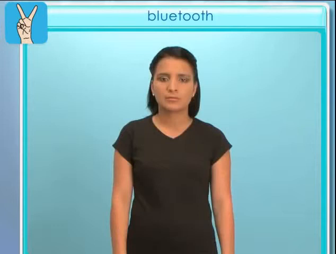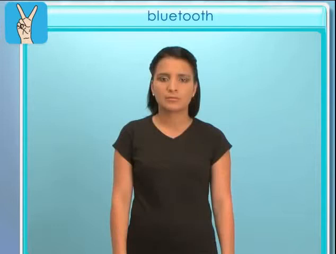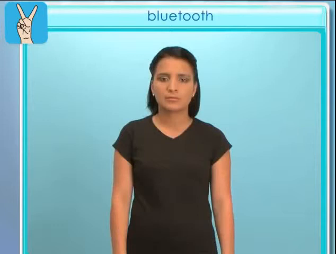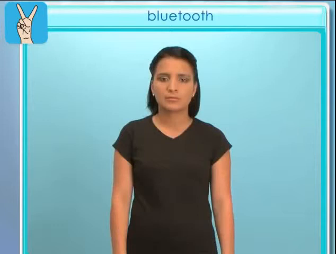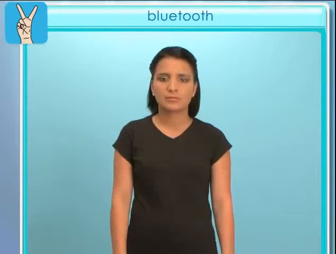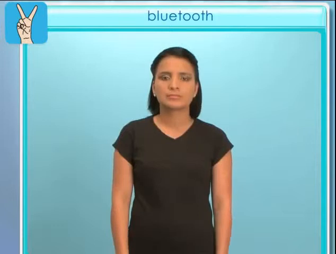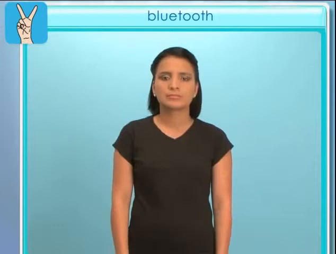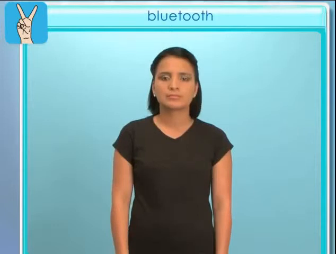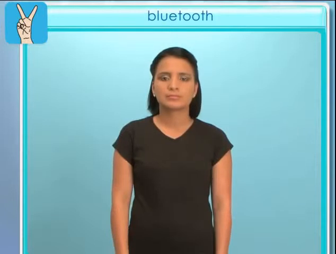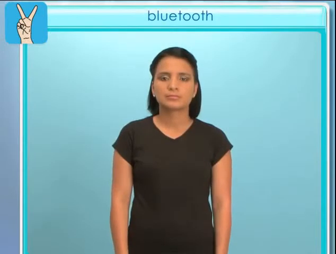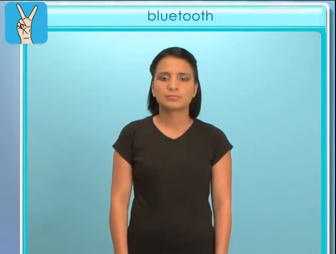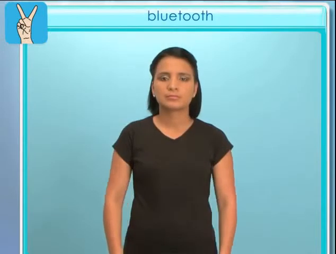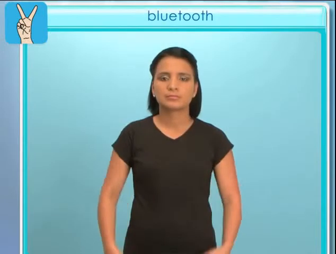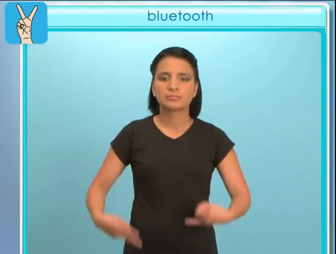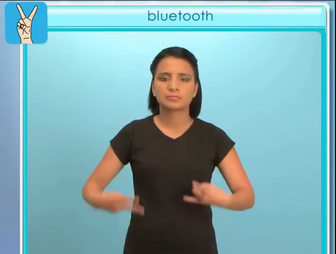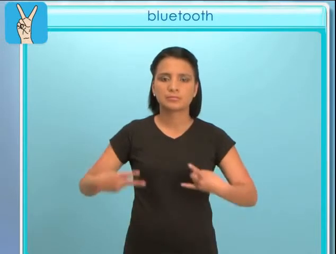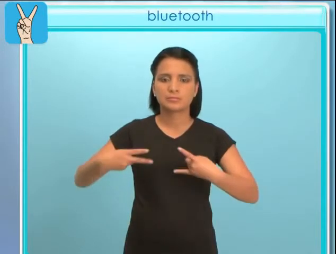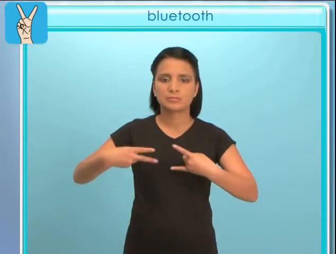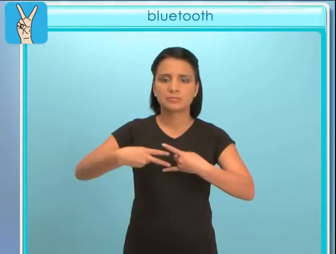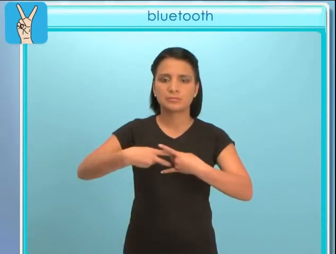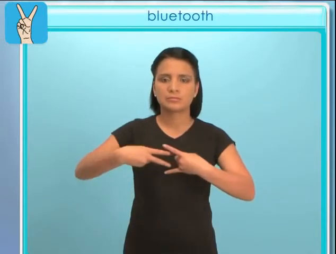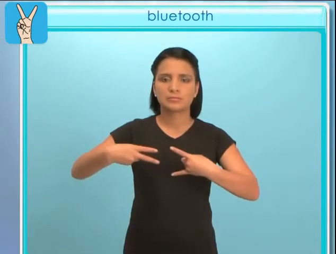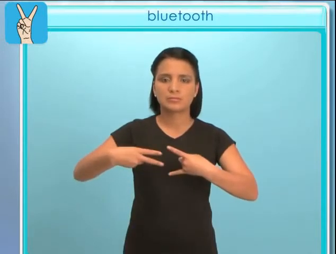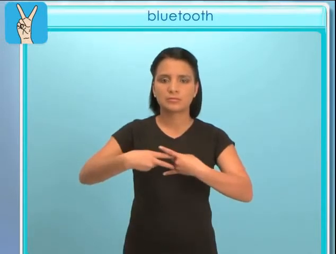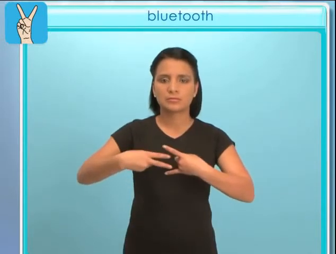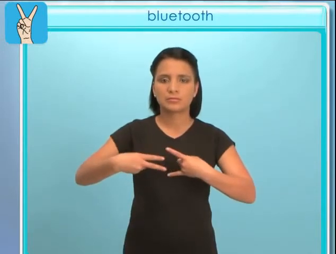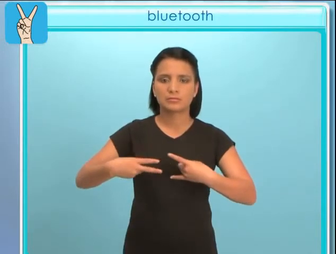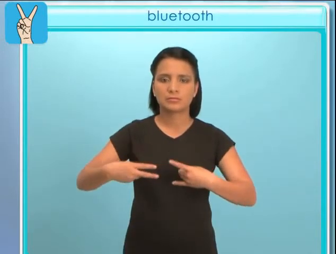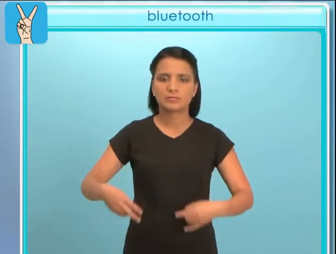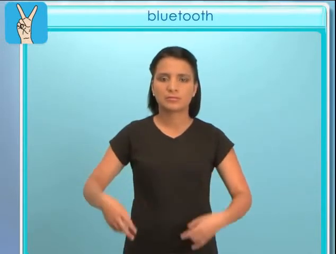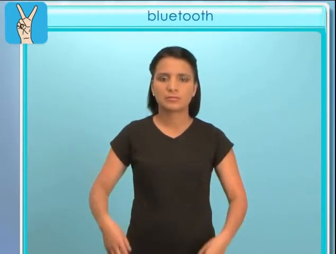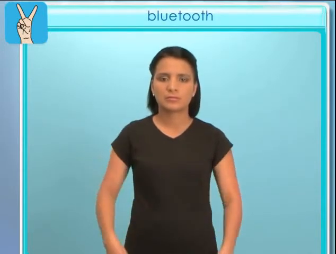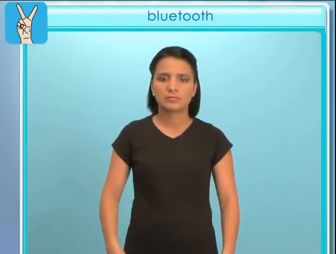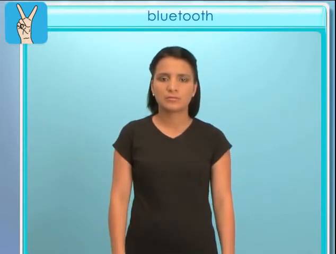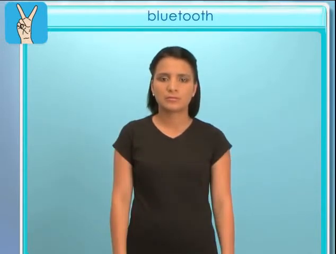BLUETOOTH